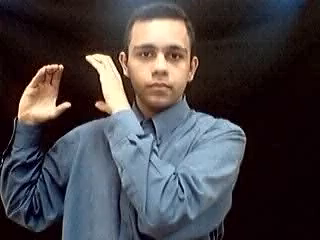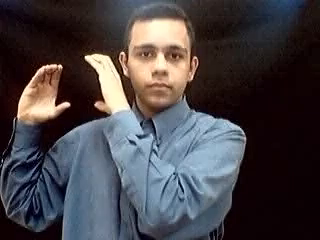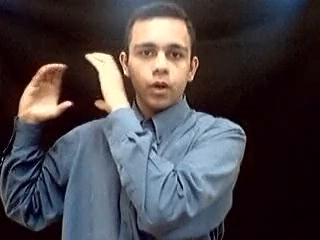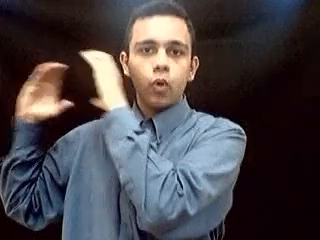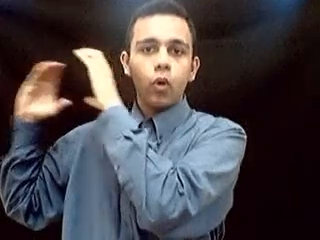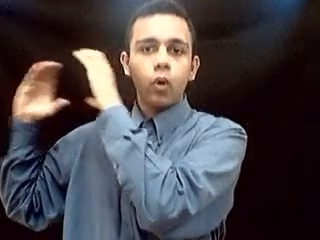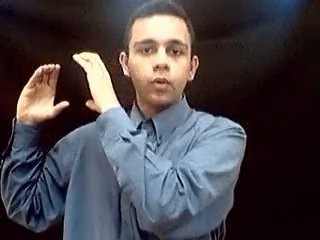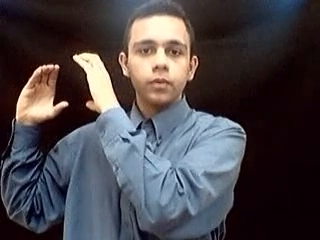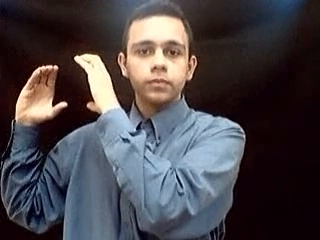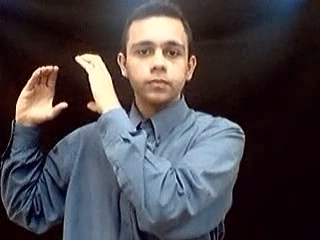coco